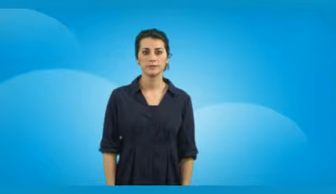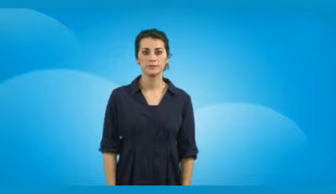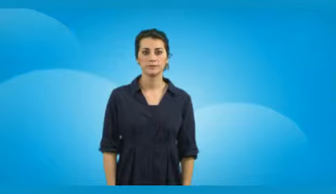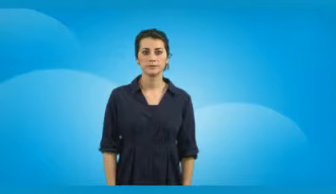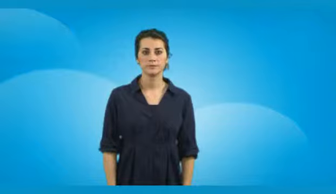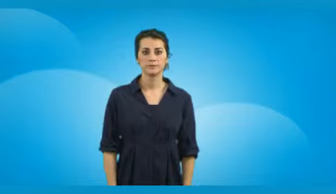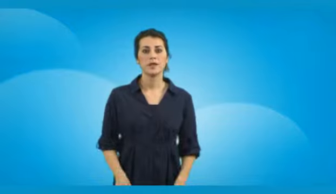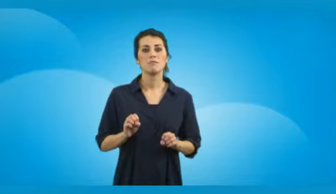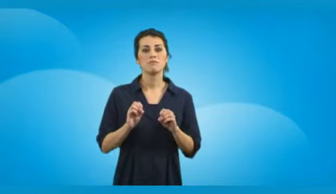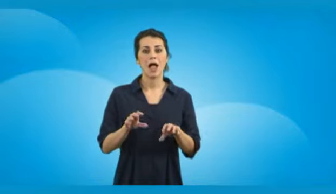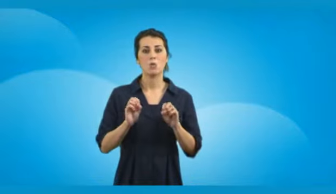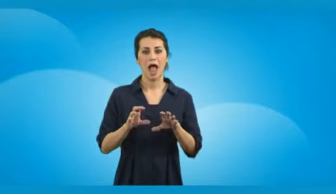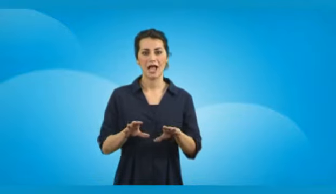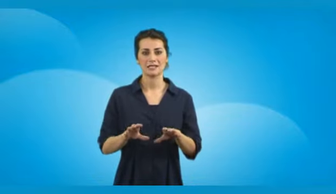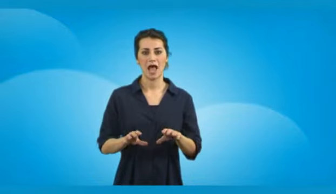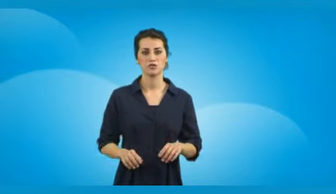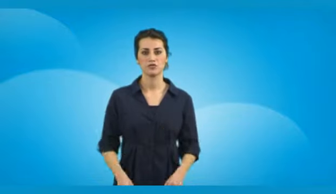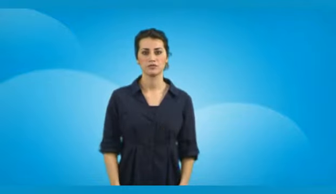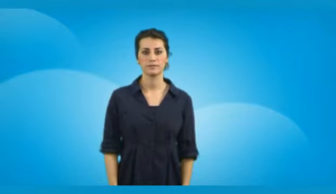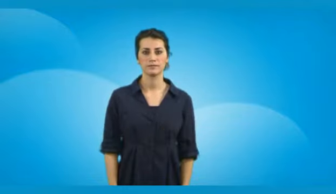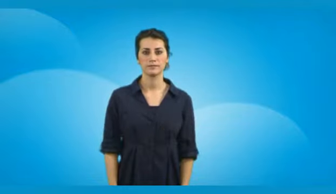Beruházás